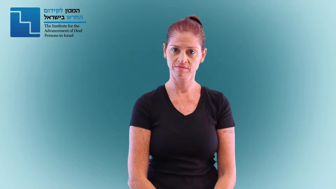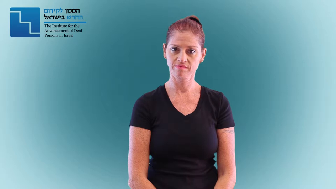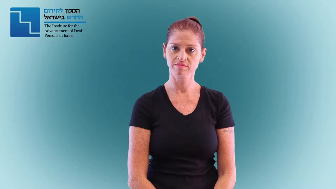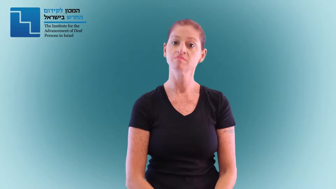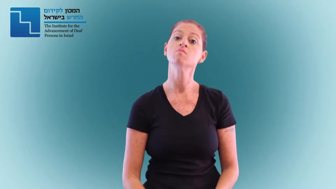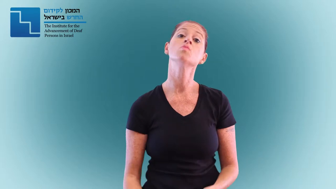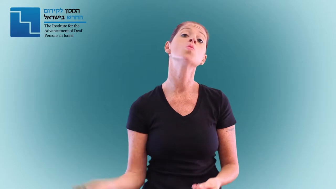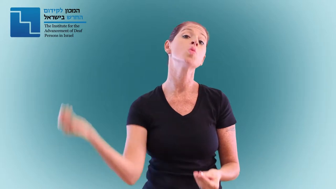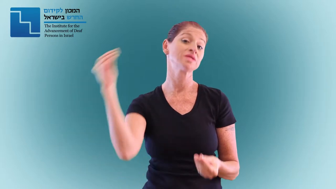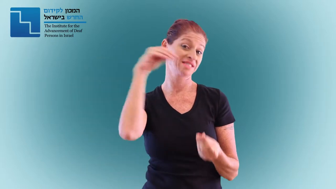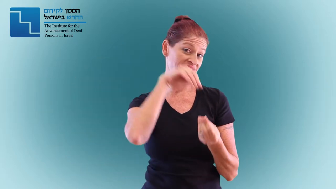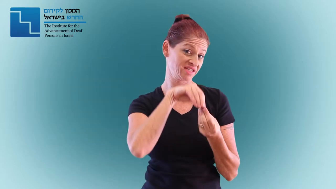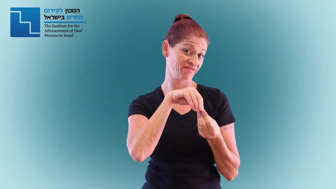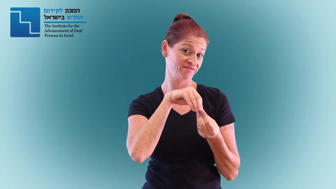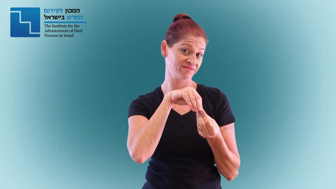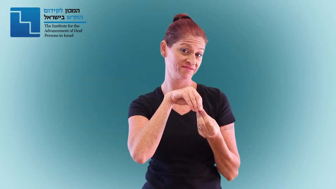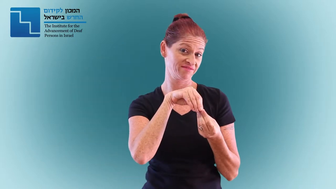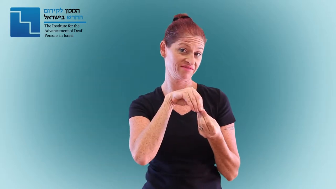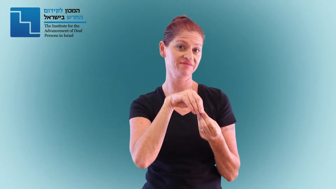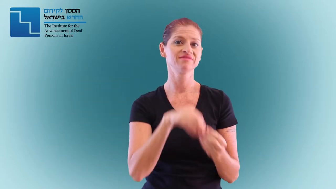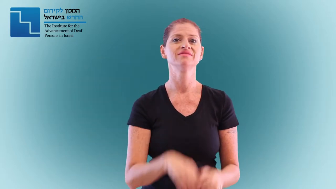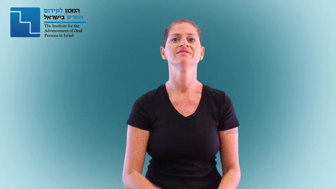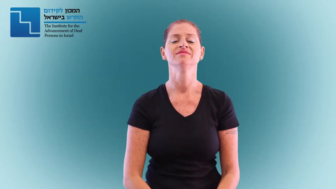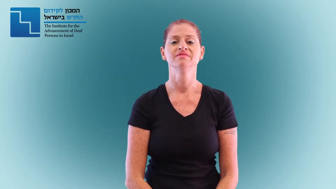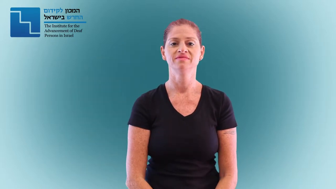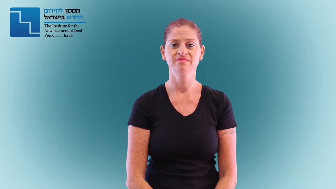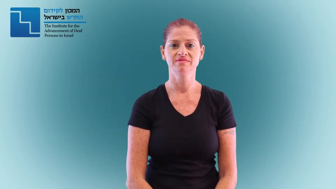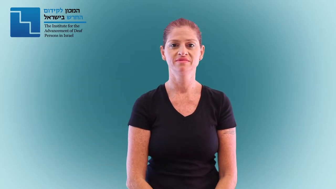להוסיף